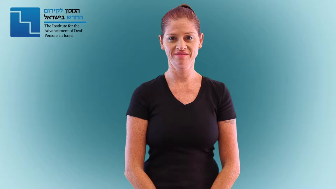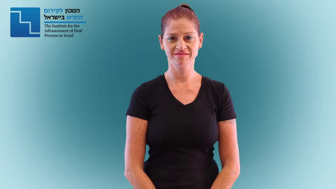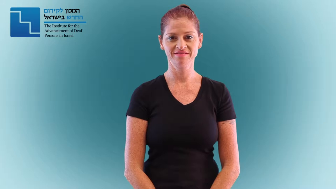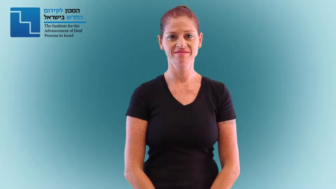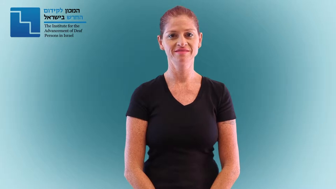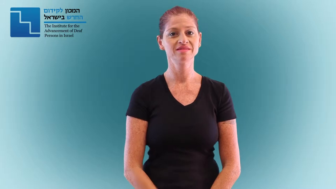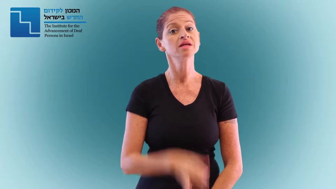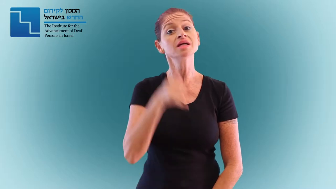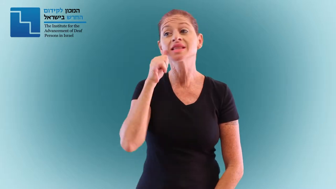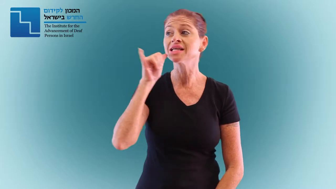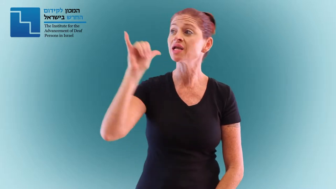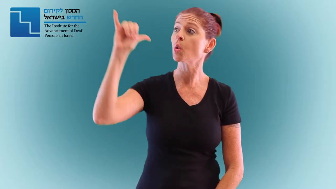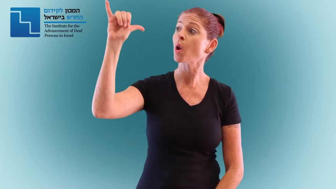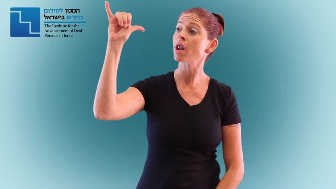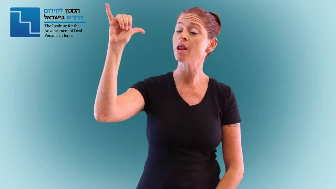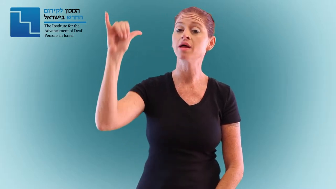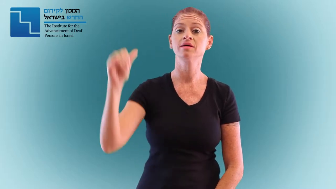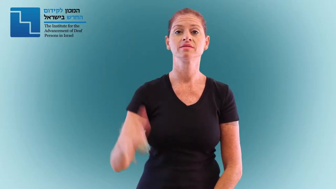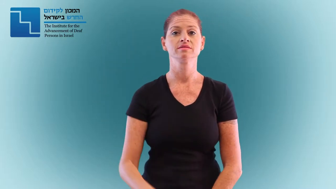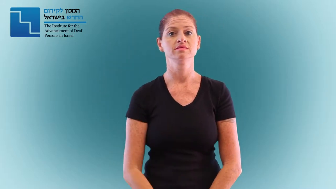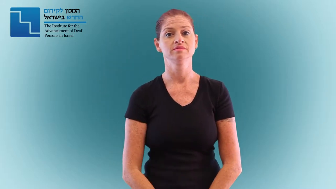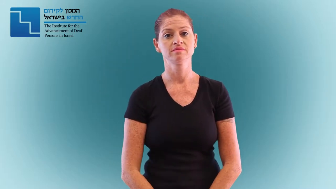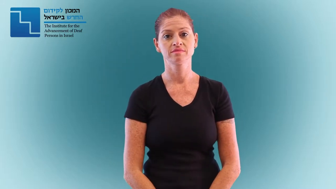טיול